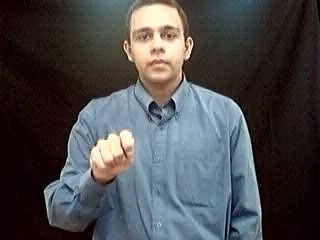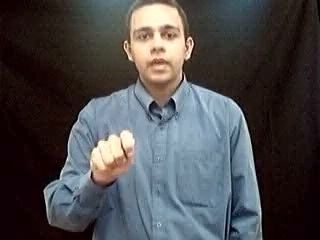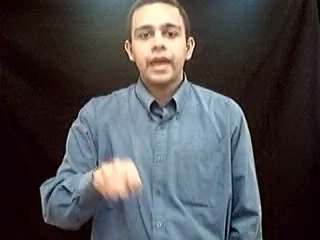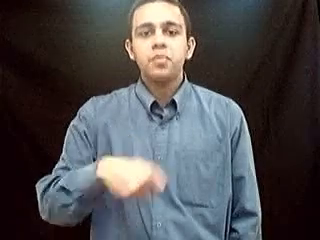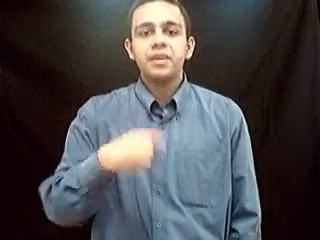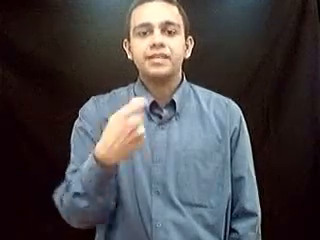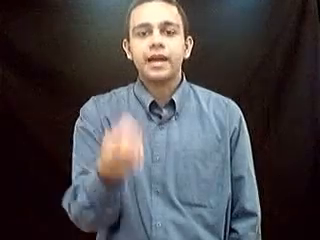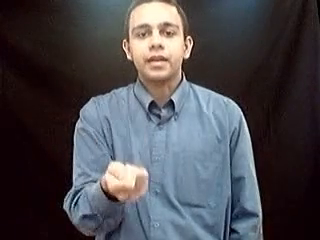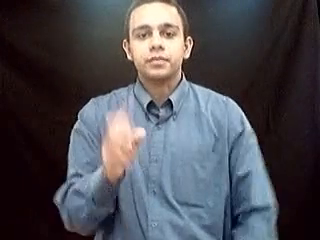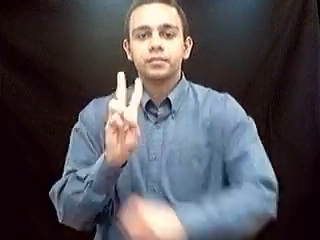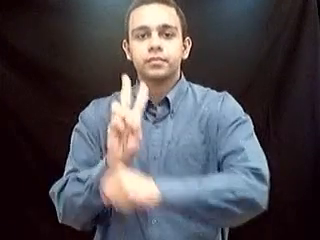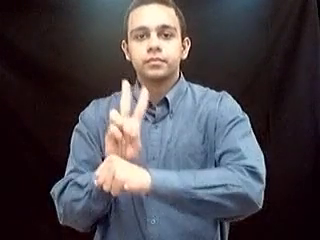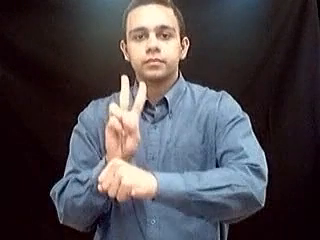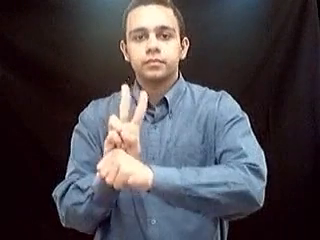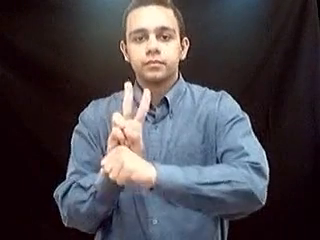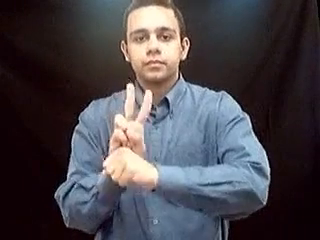emprestar